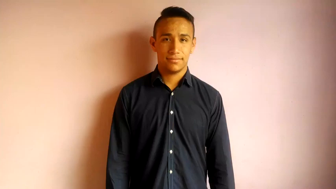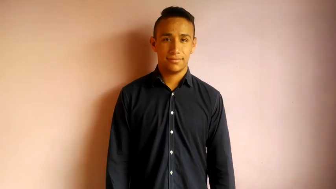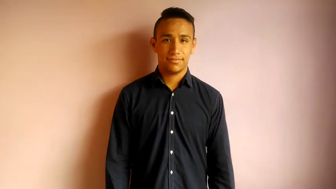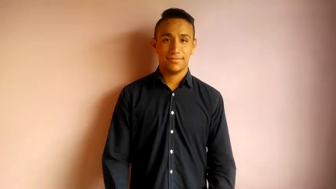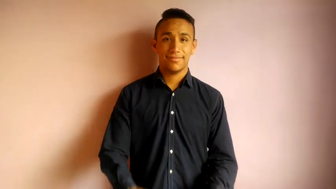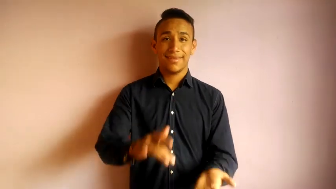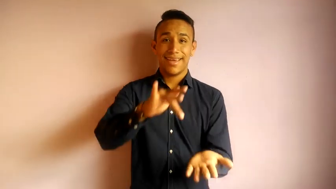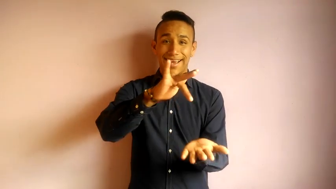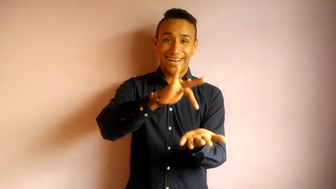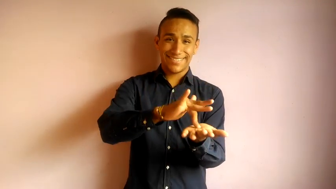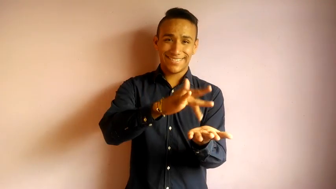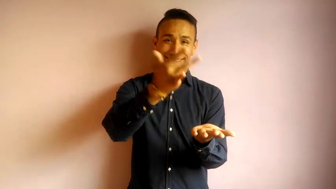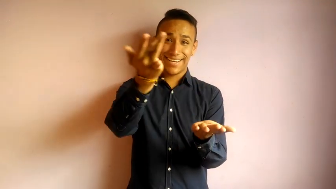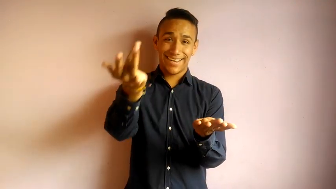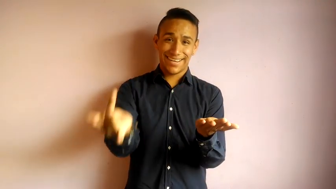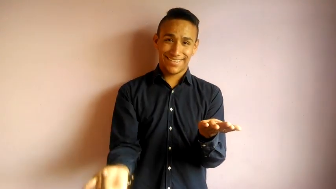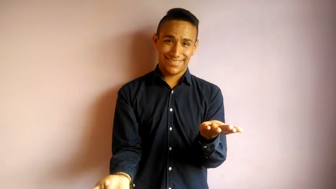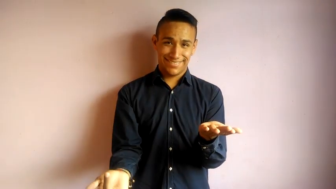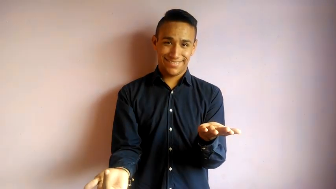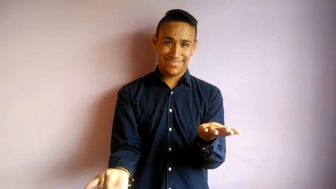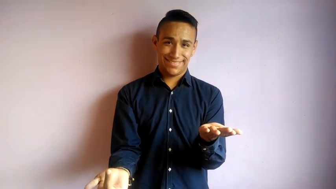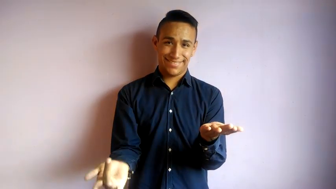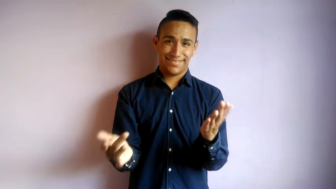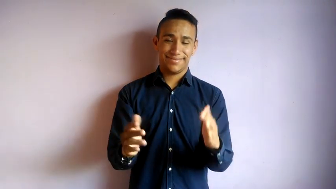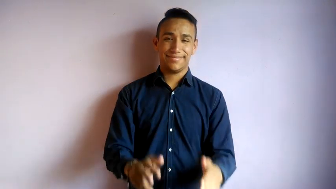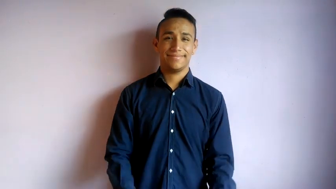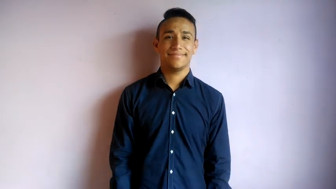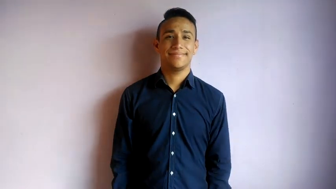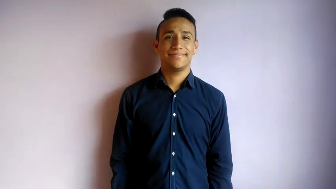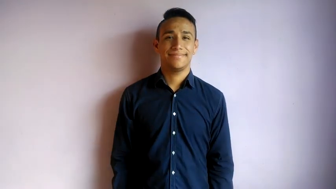gracias